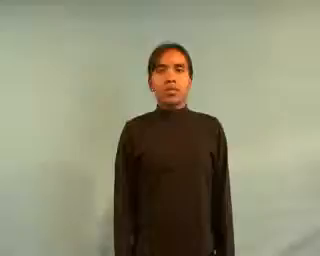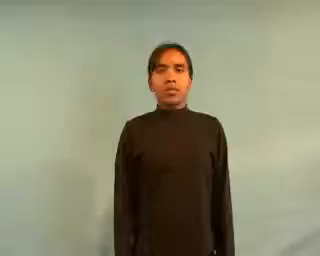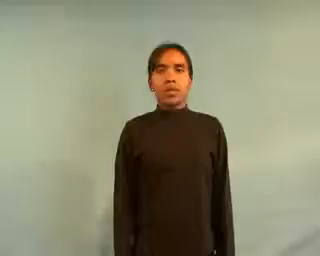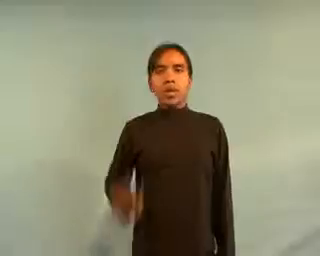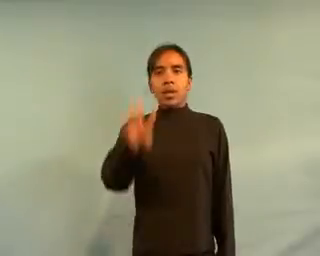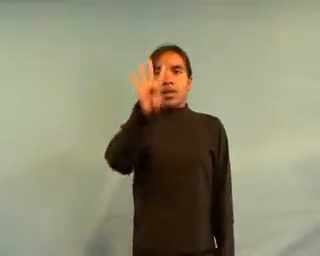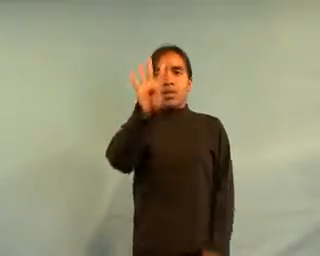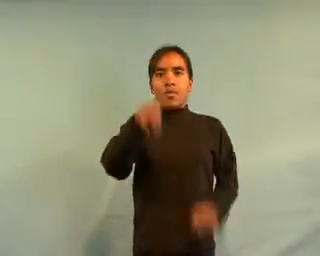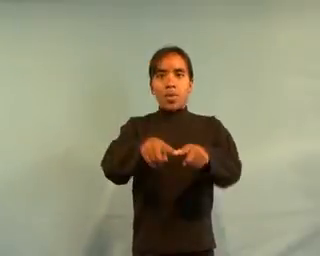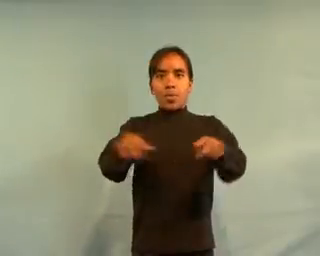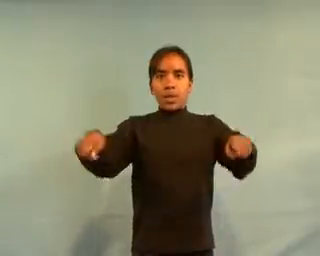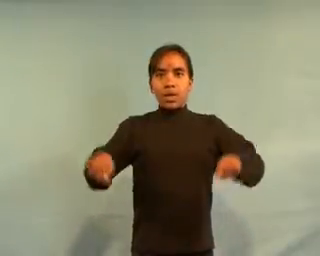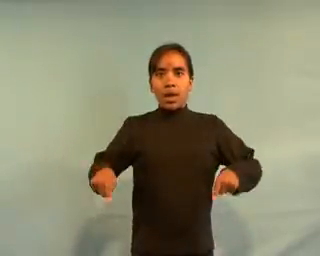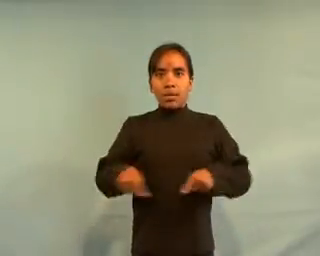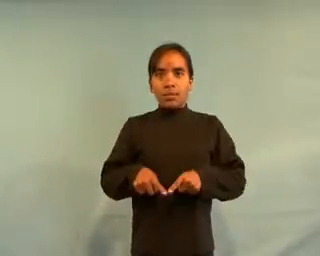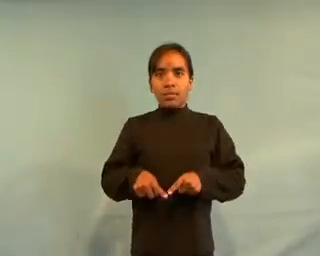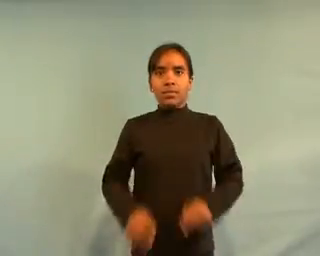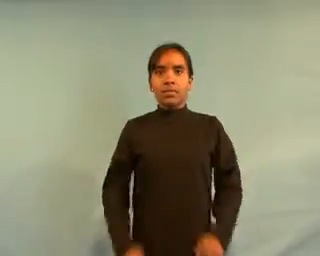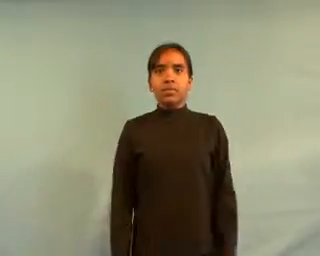efamira